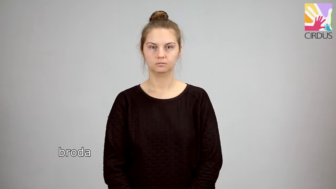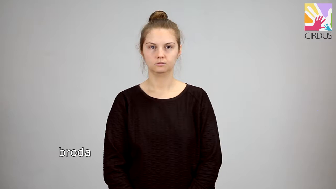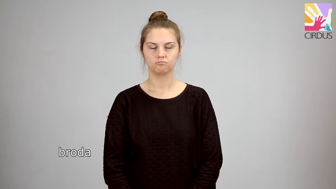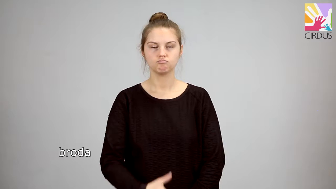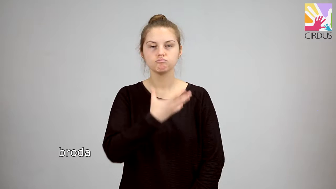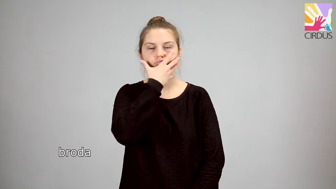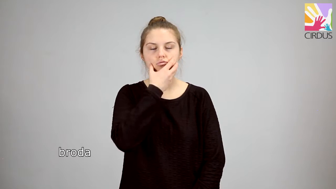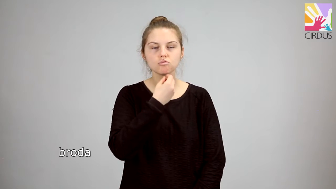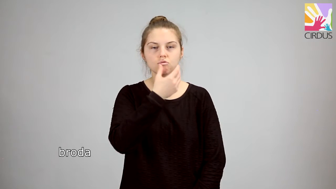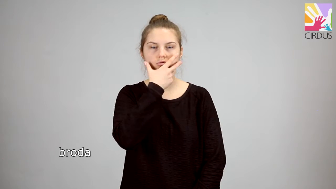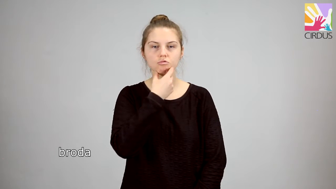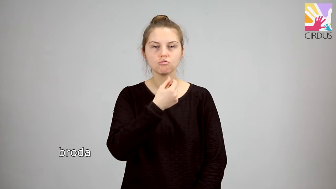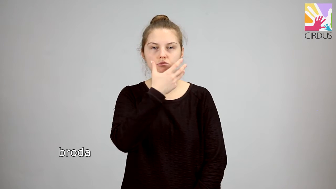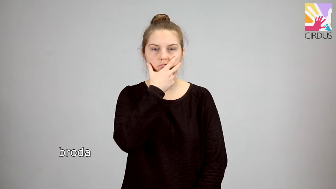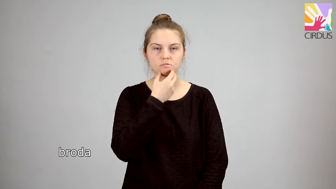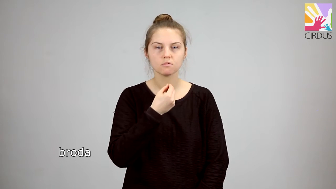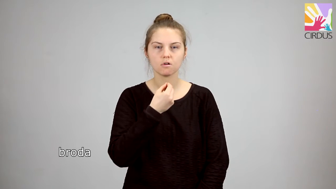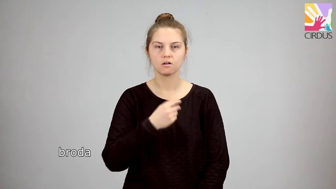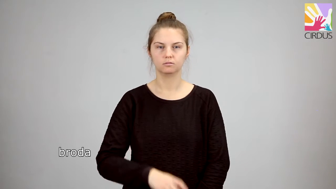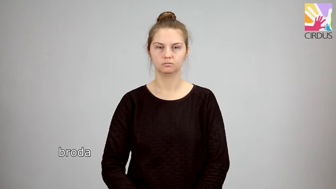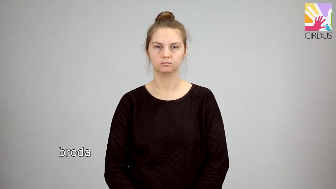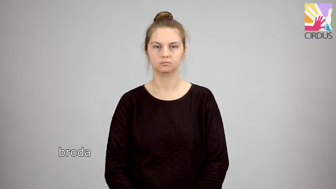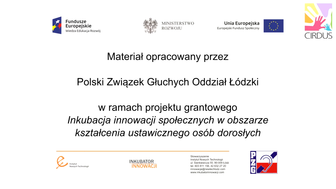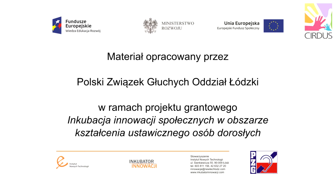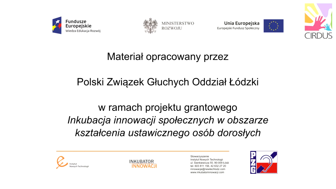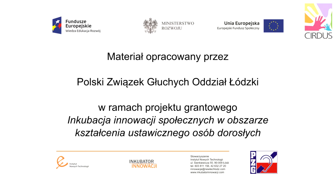broda